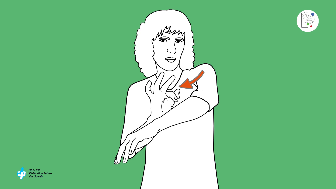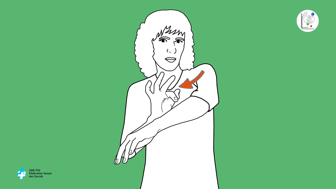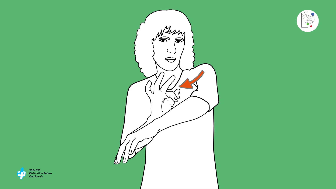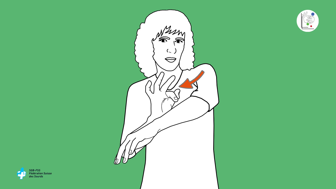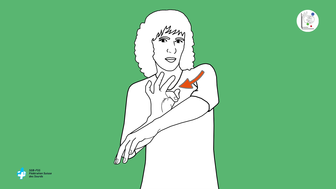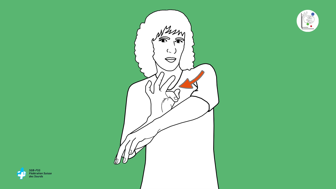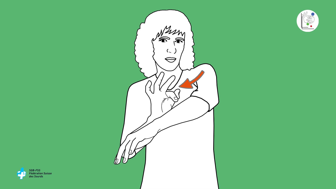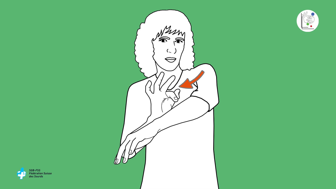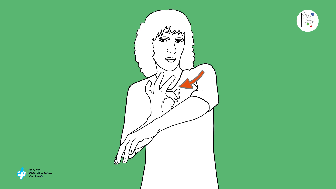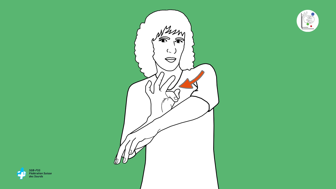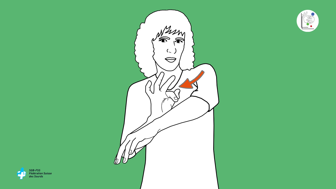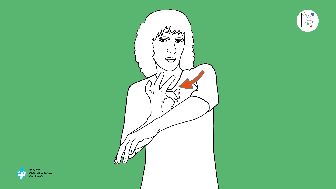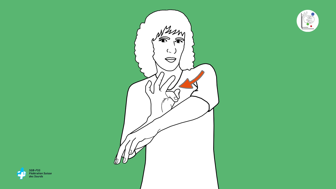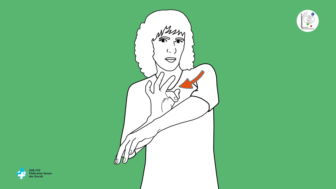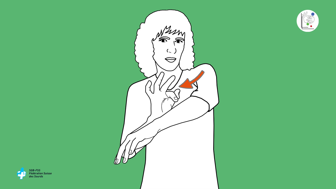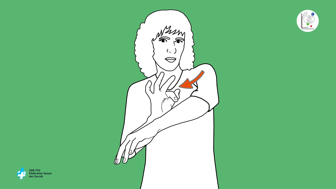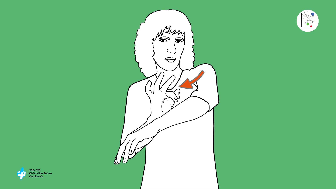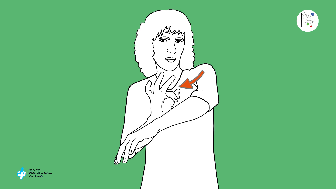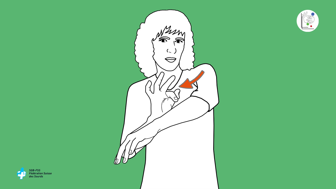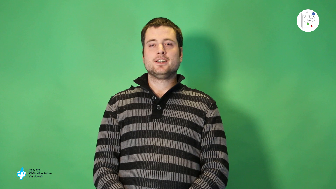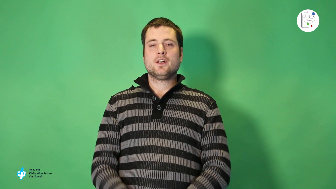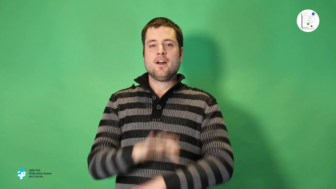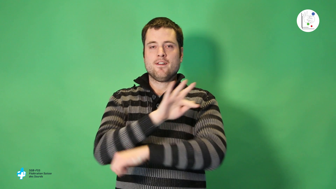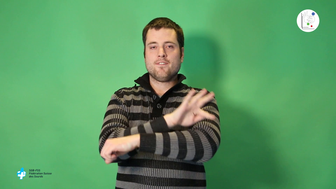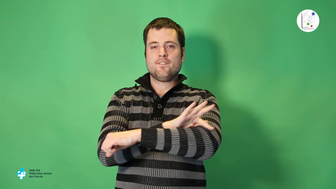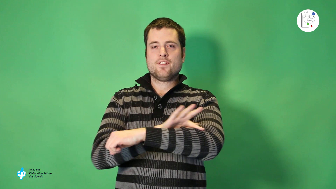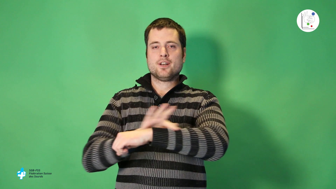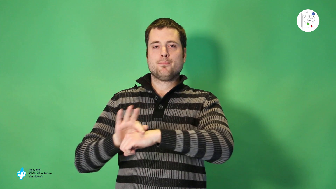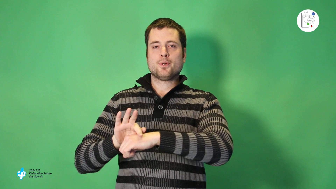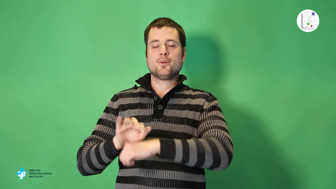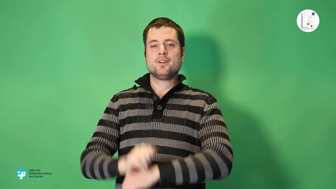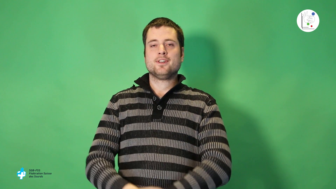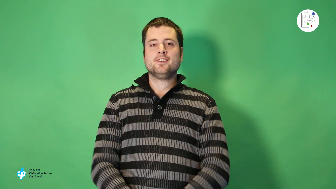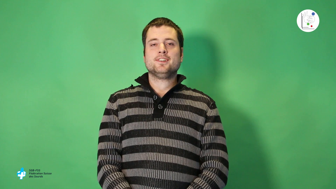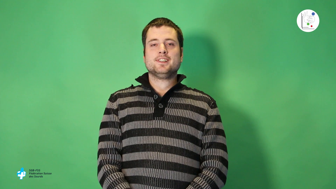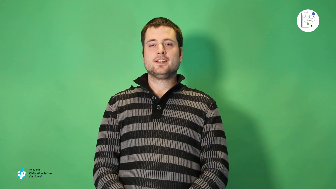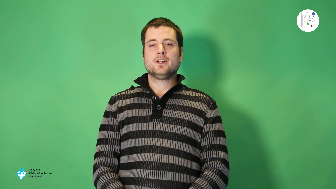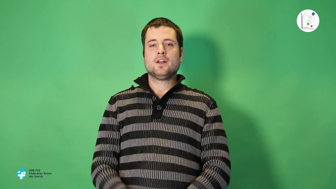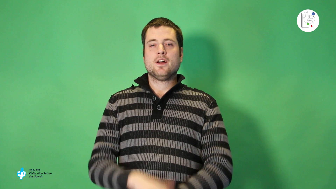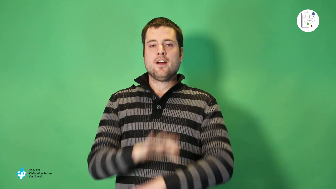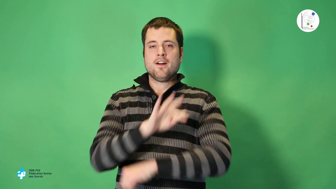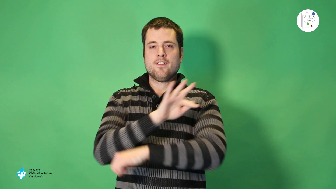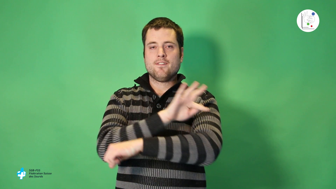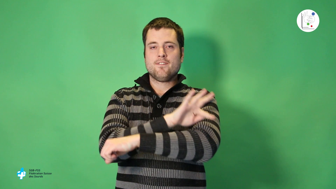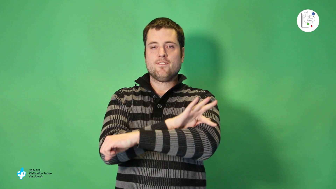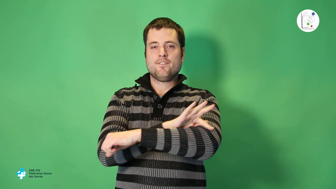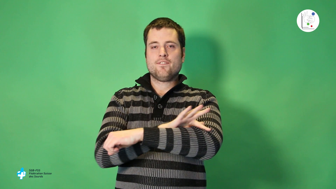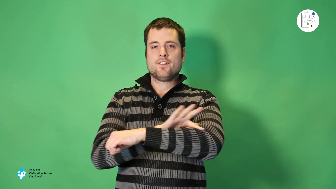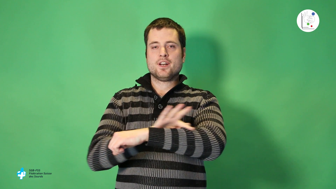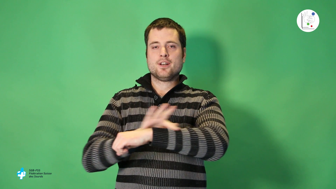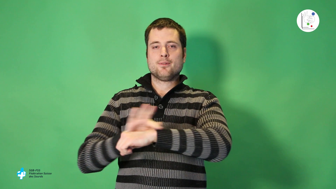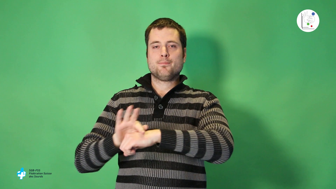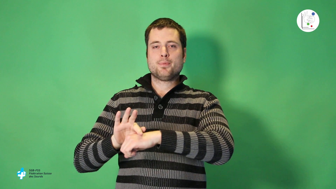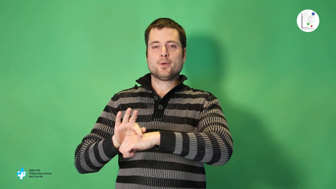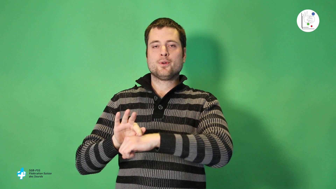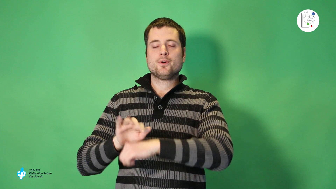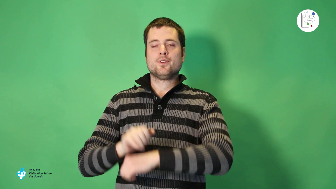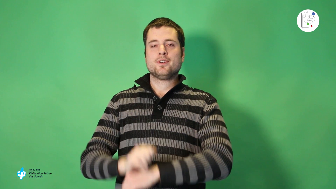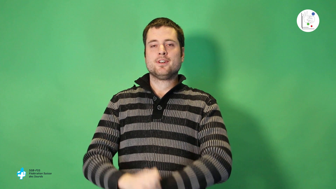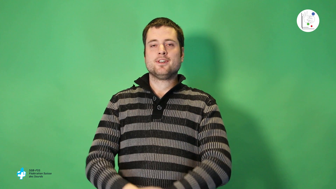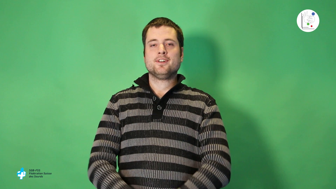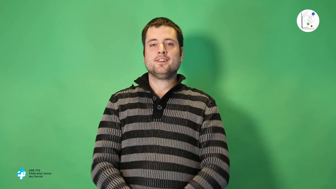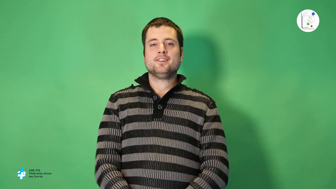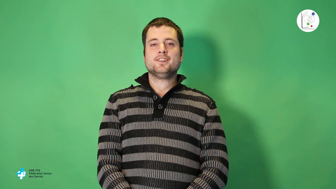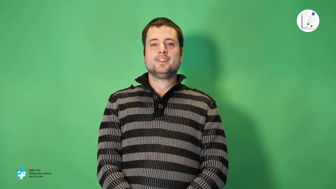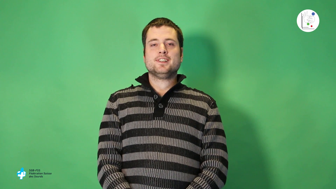Fribourg